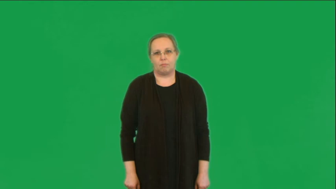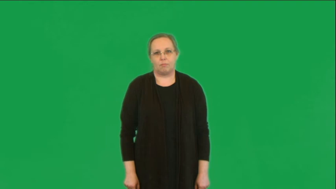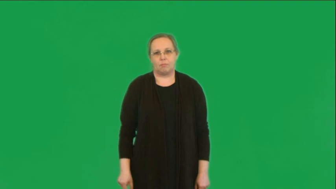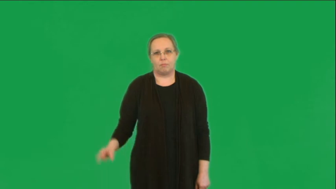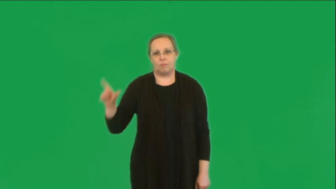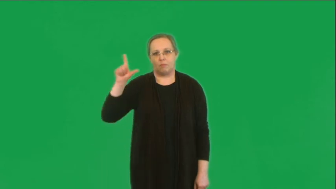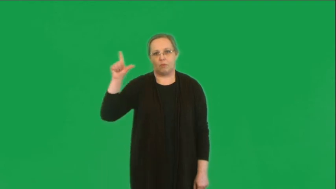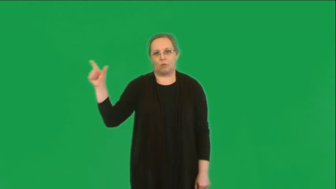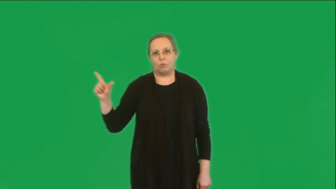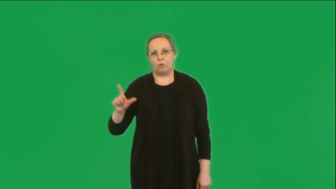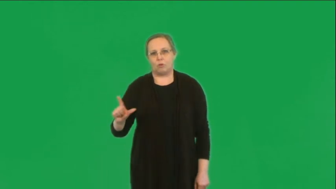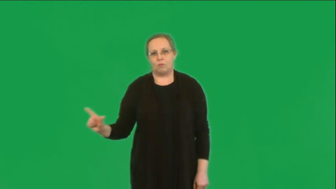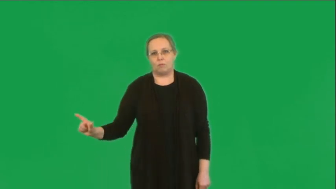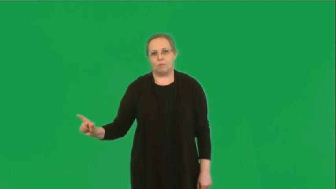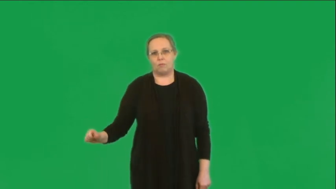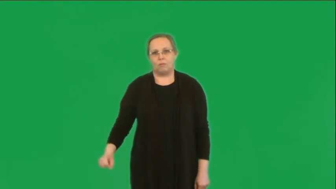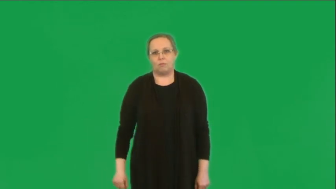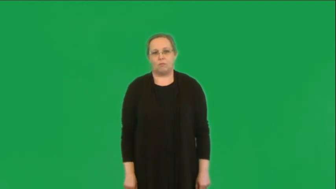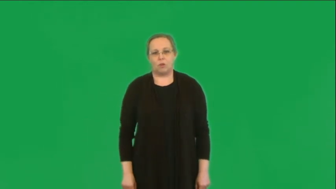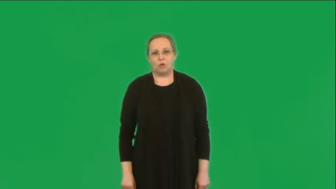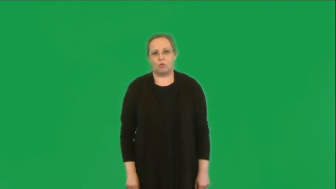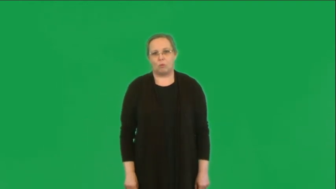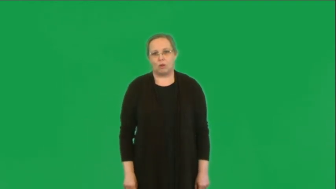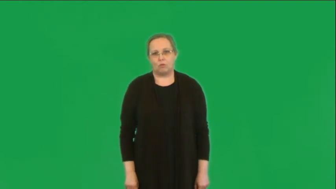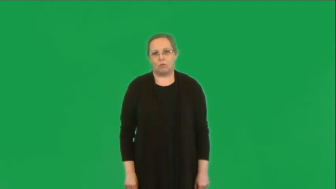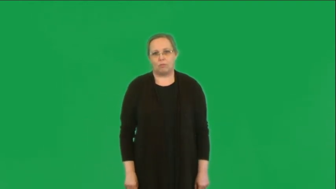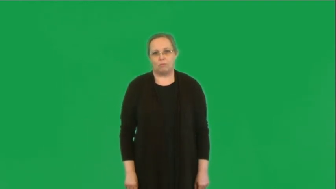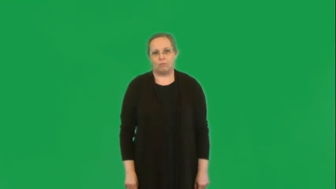złoty pieniądz